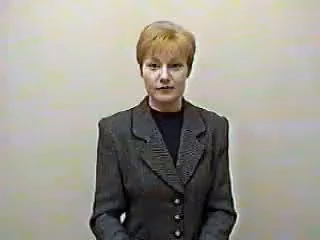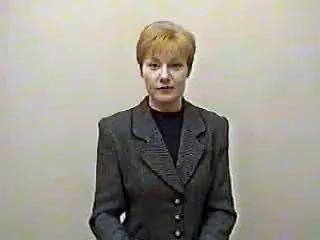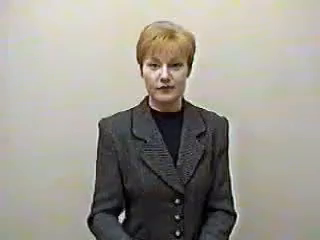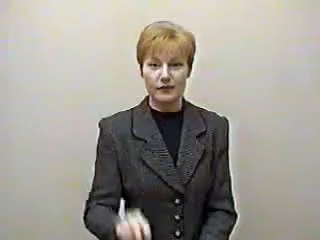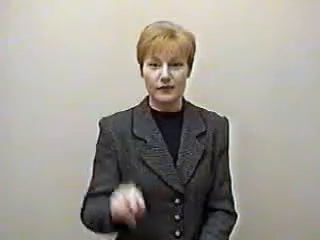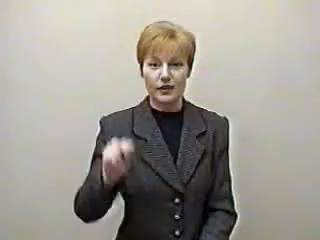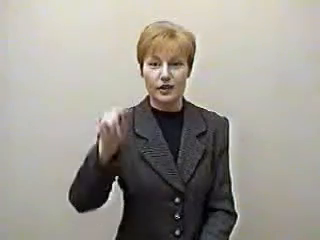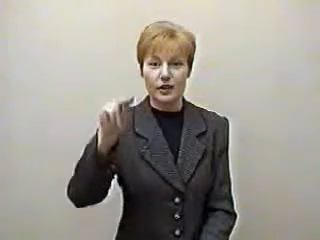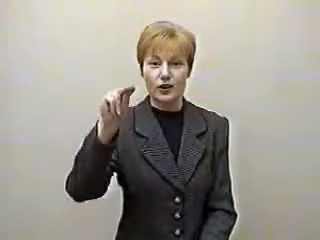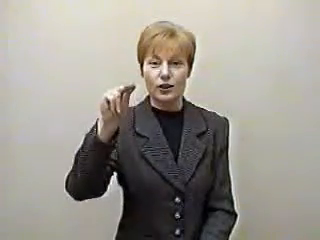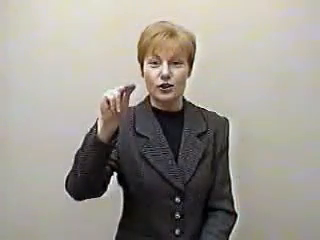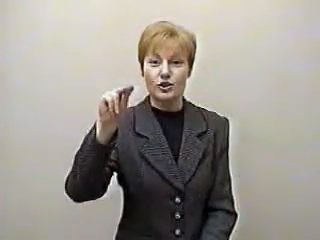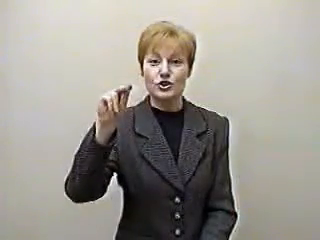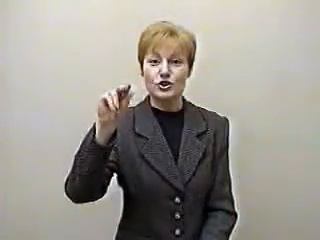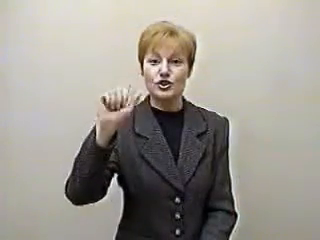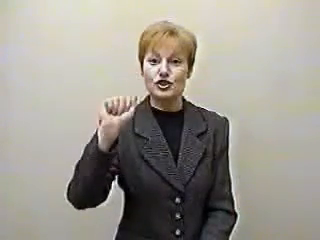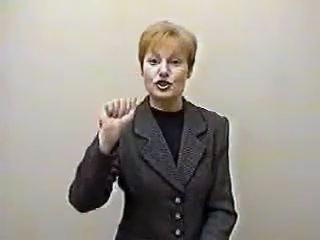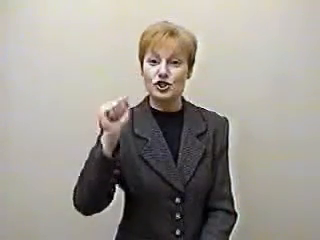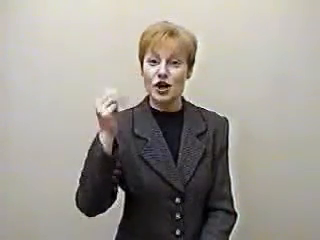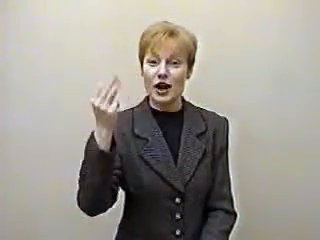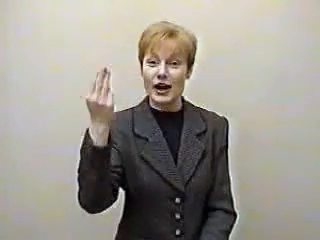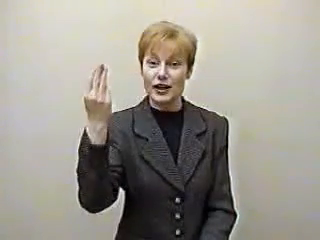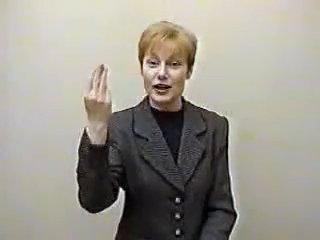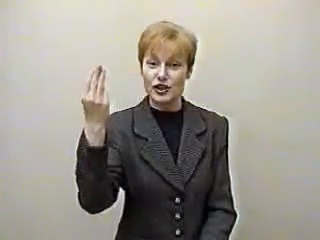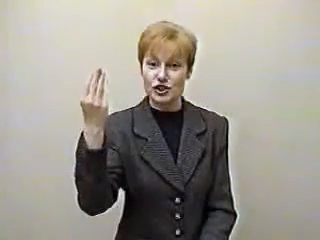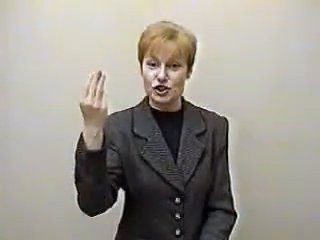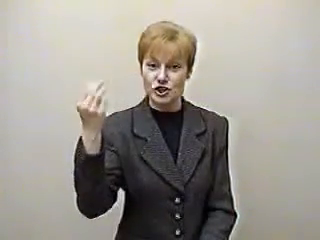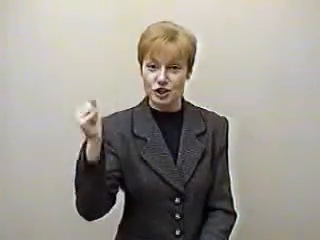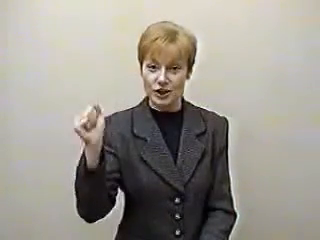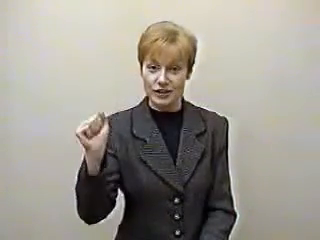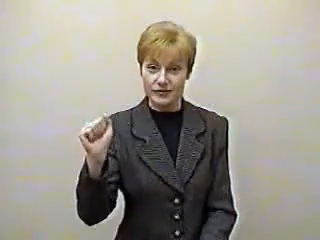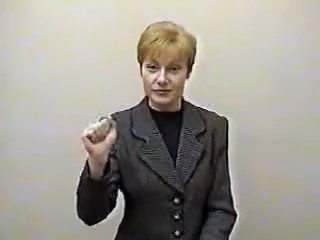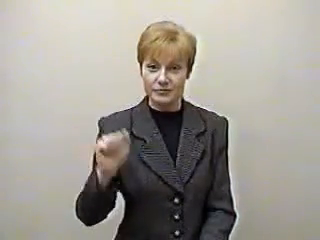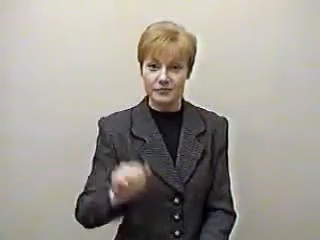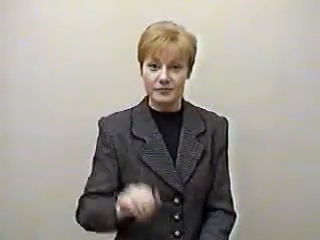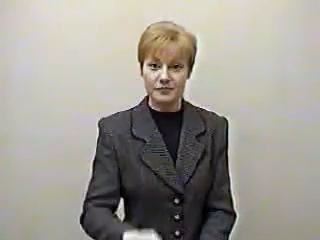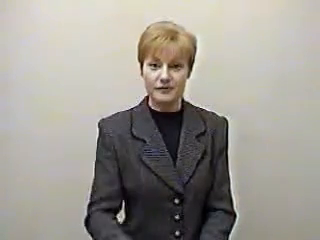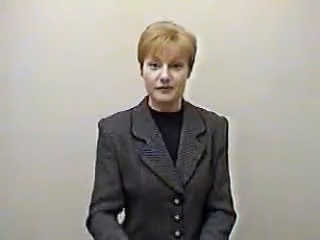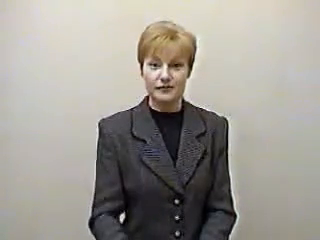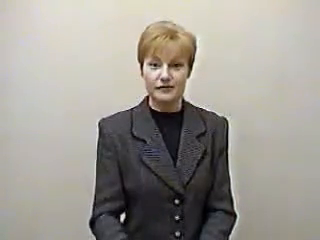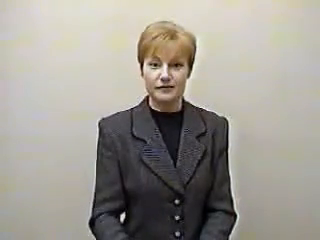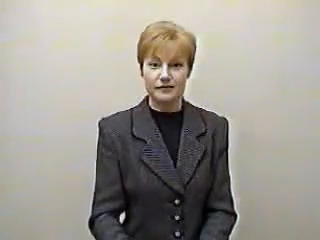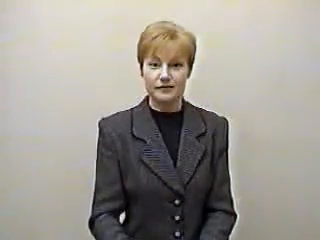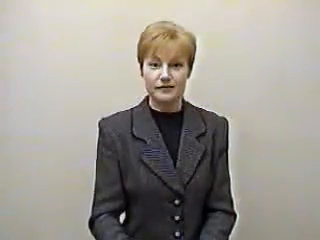чаща